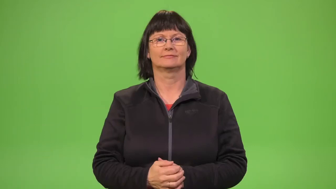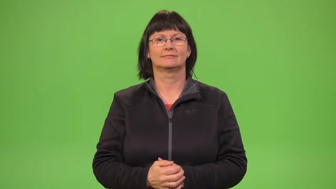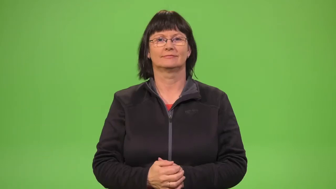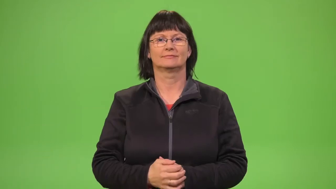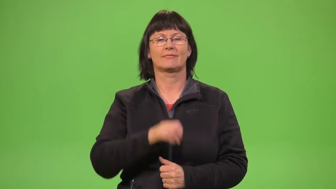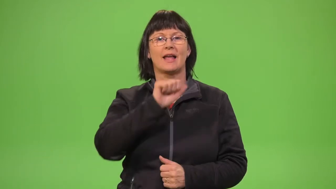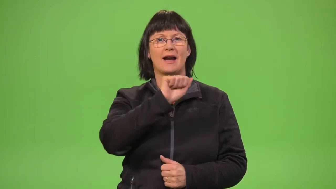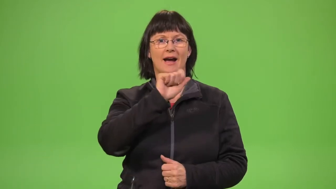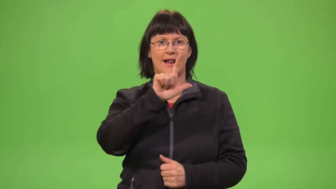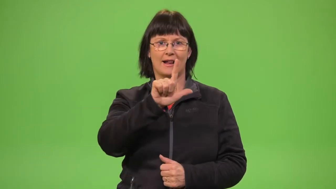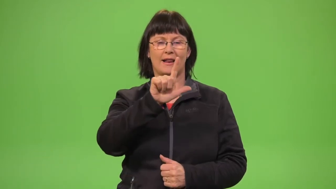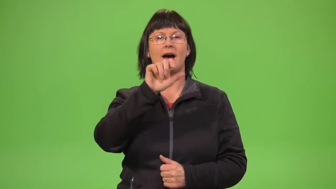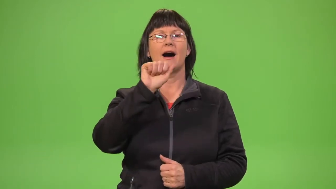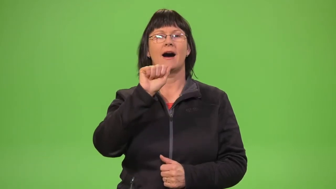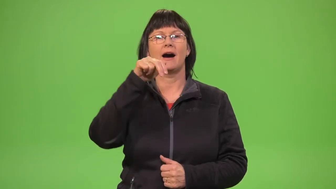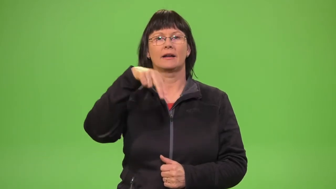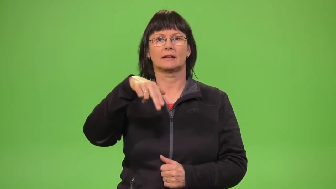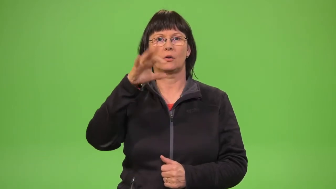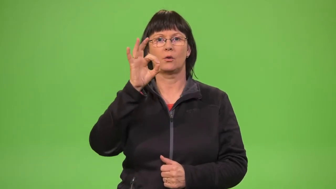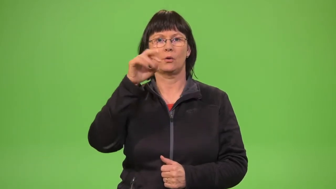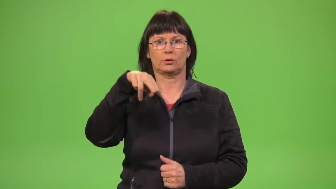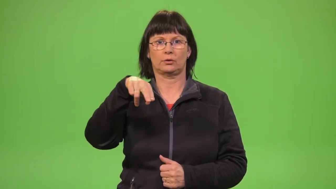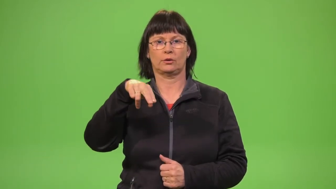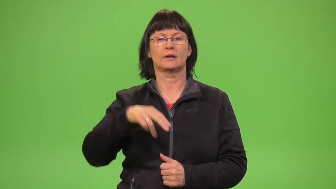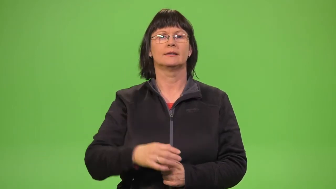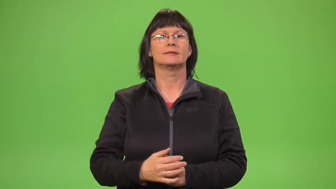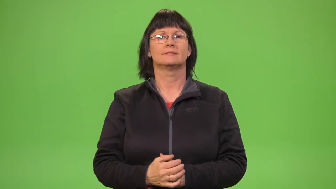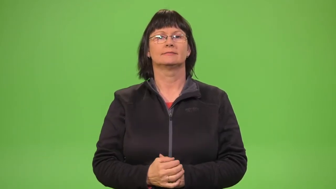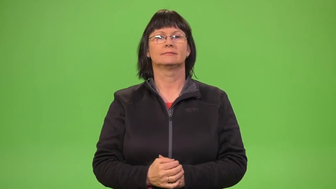Al anon